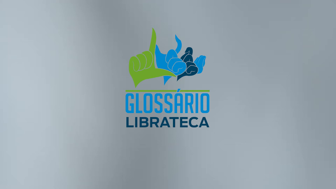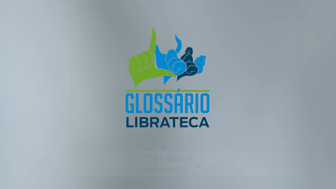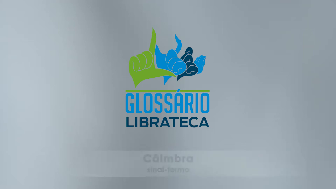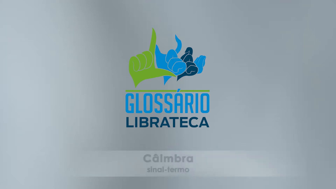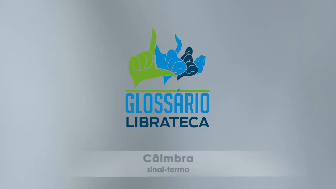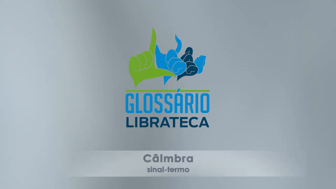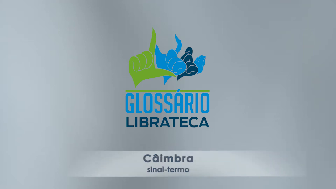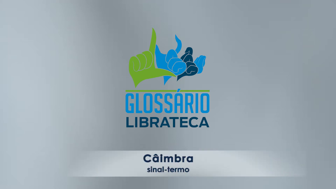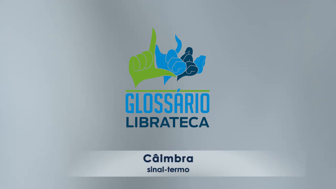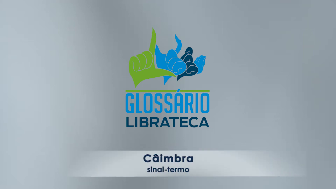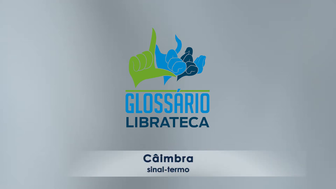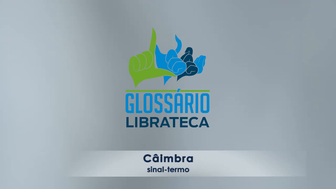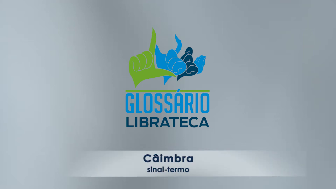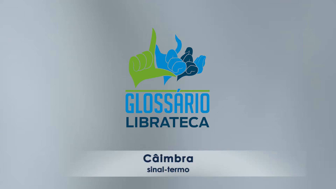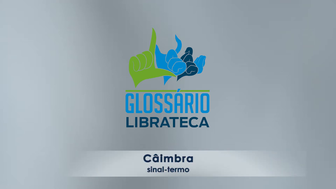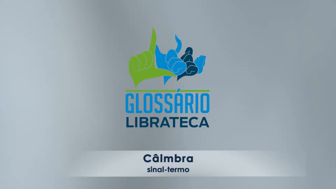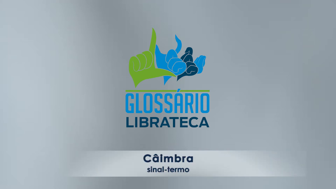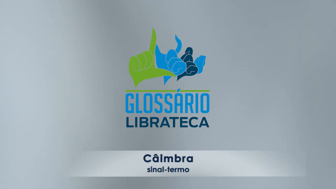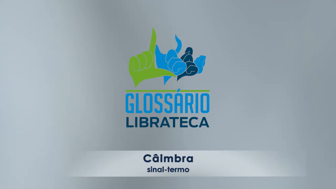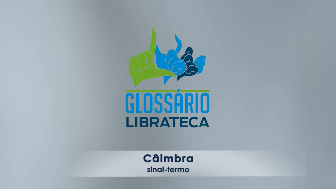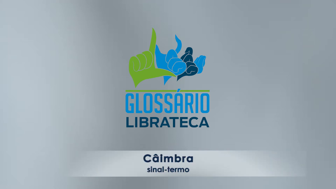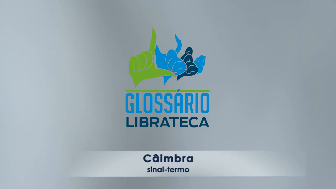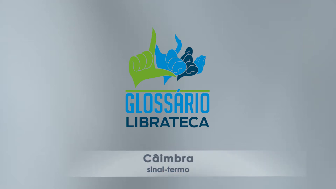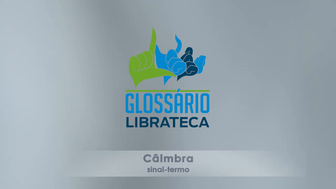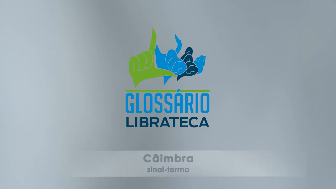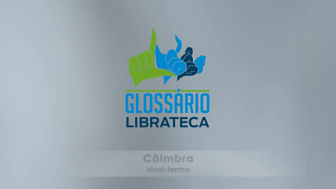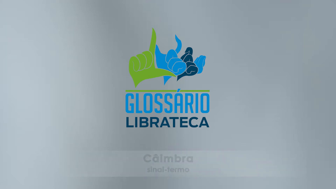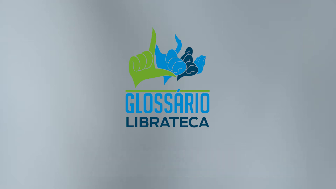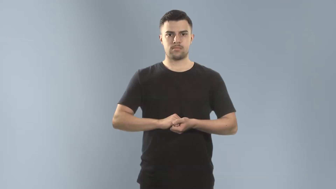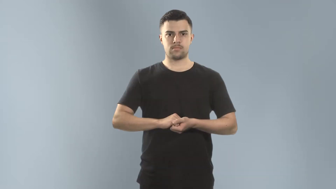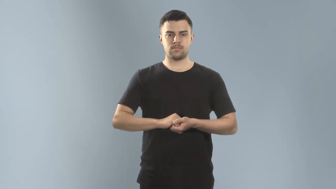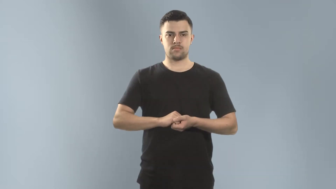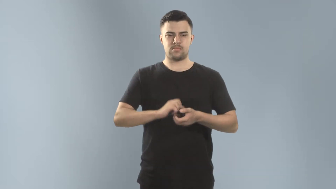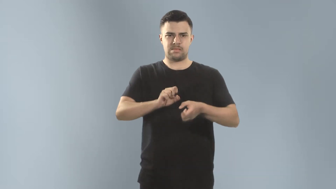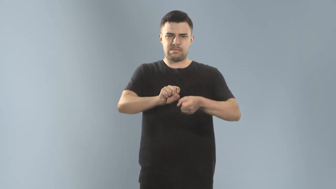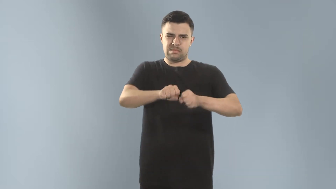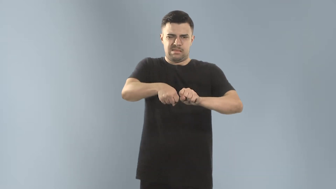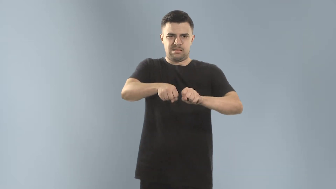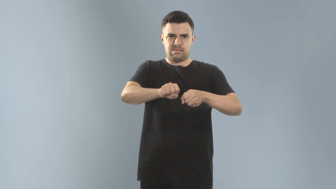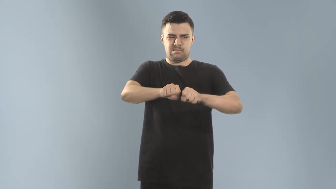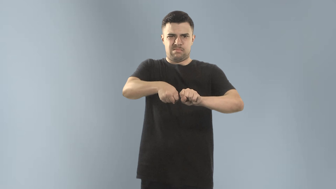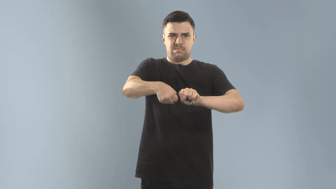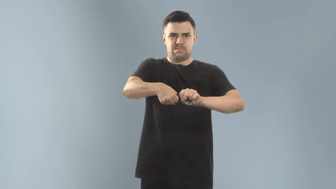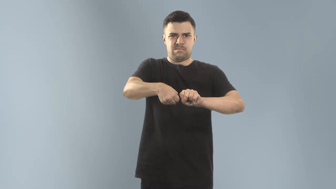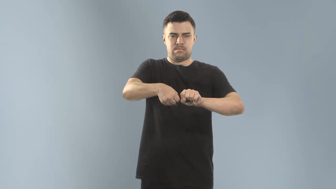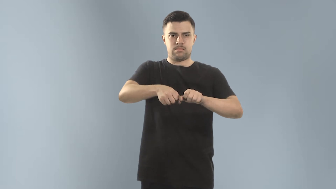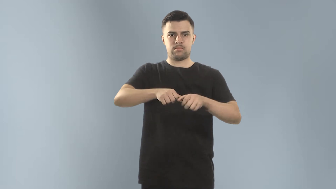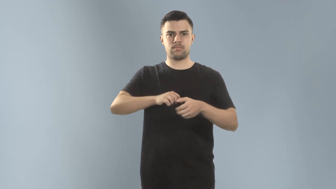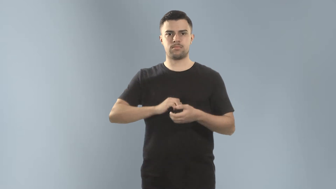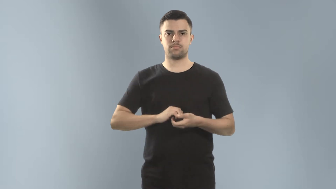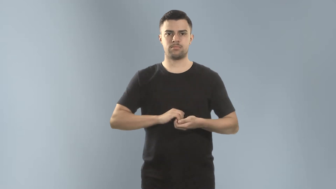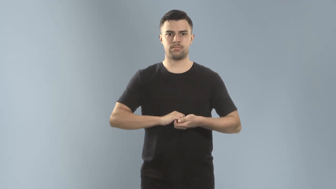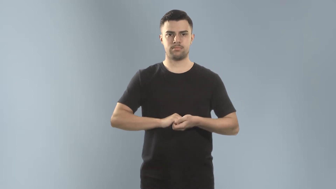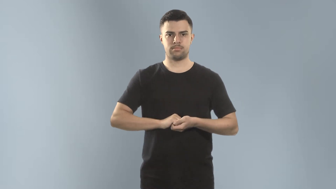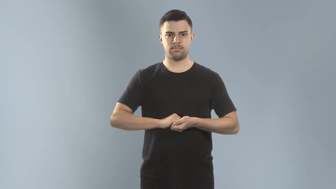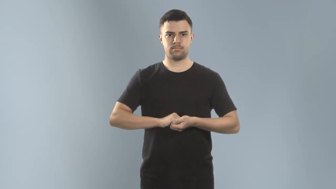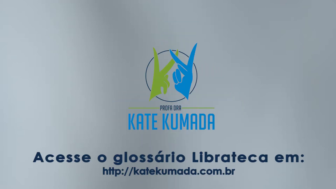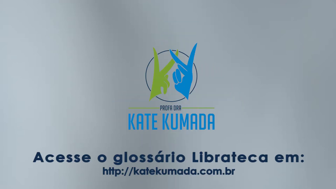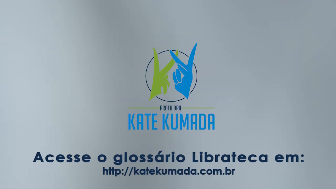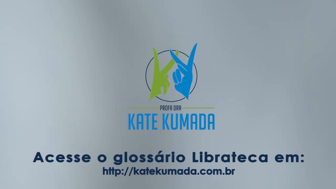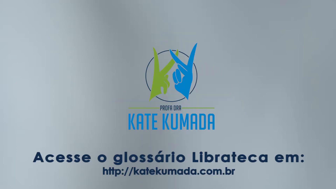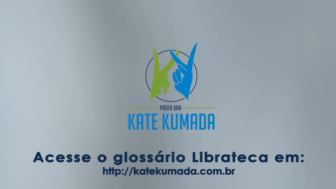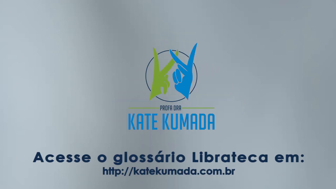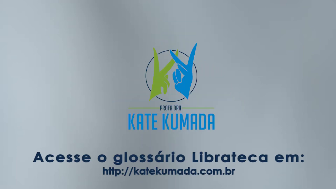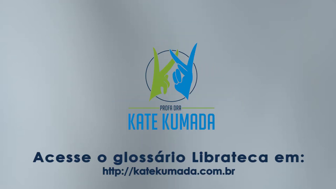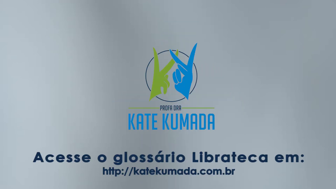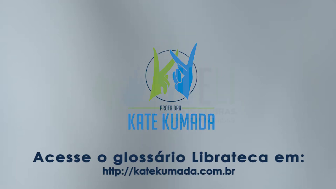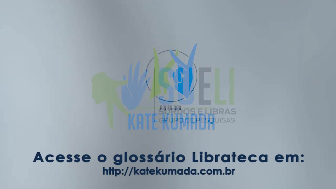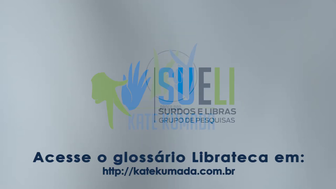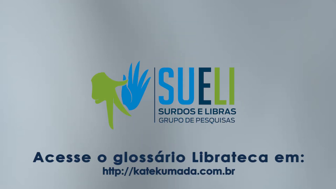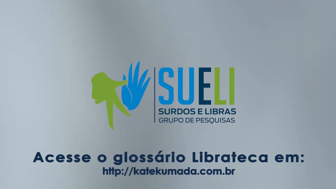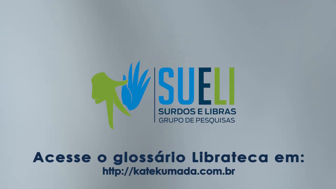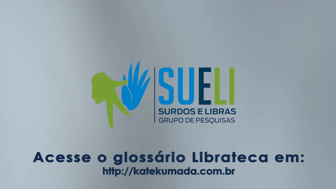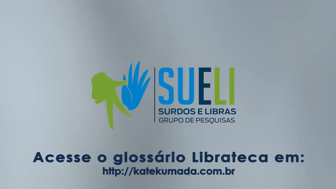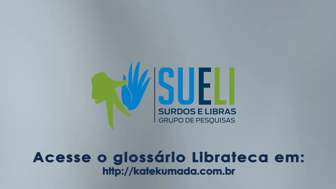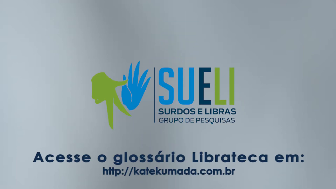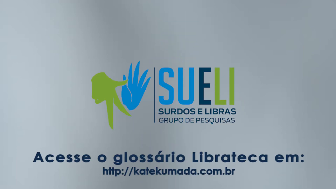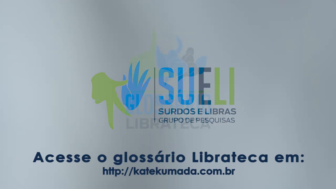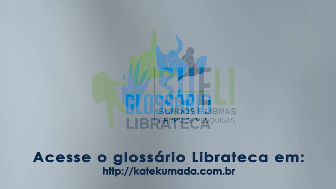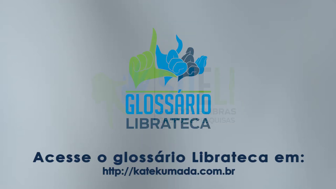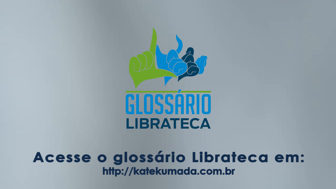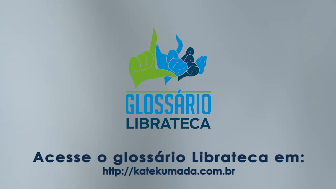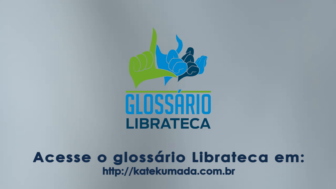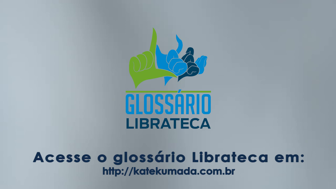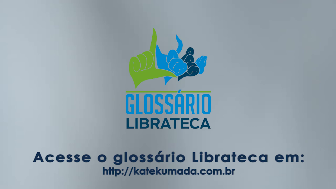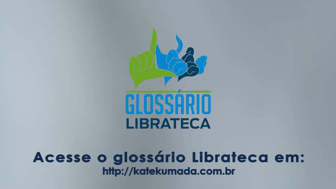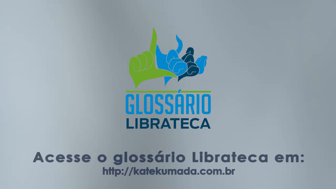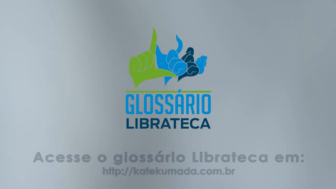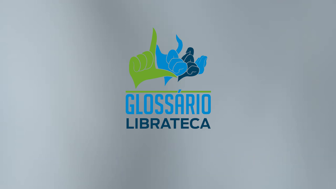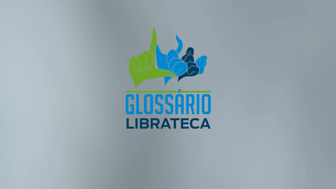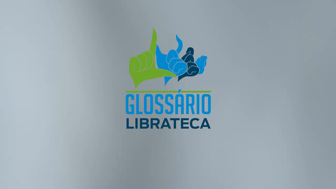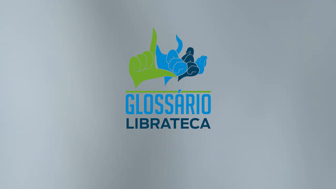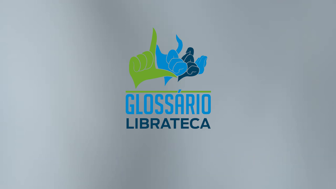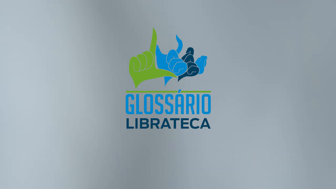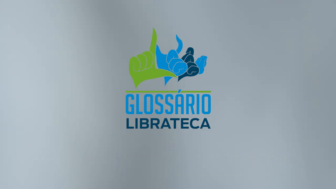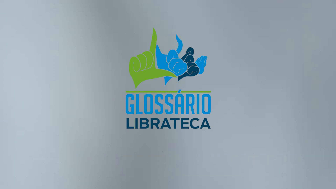Câimbra